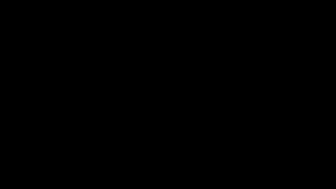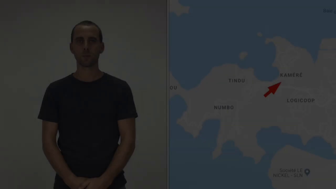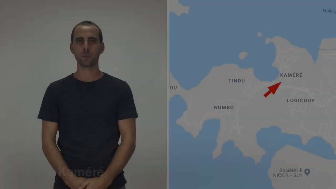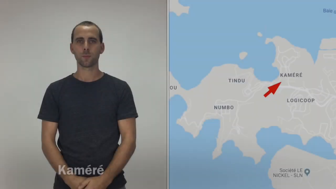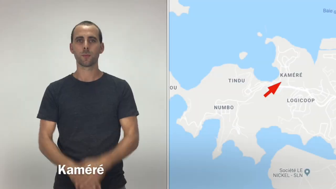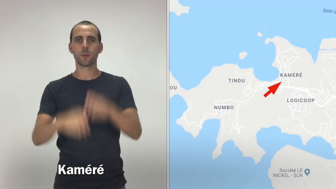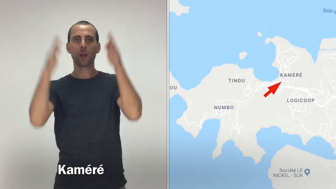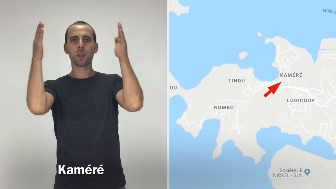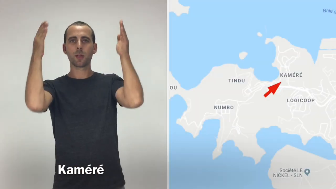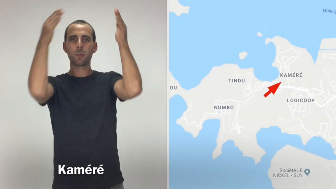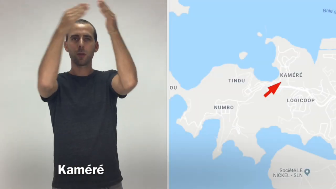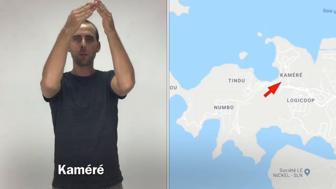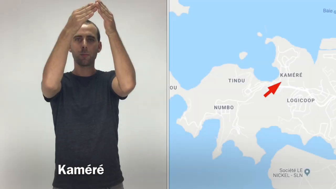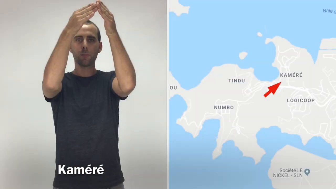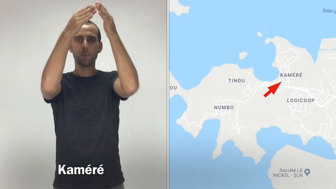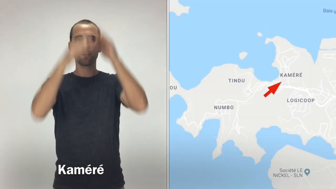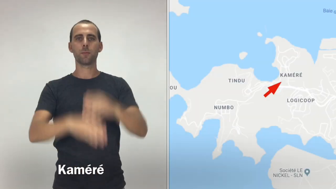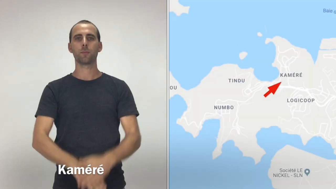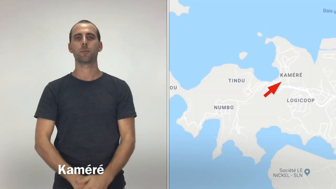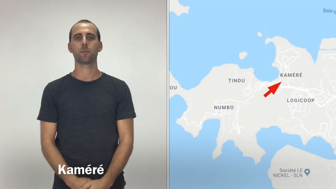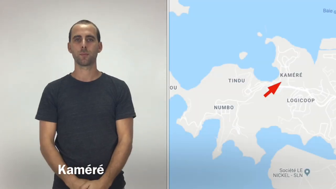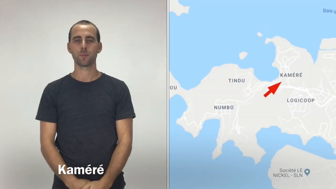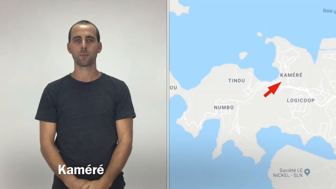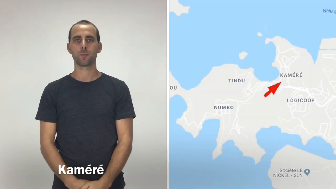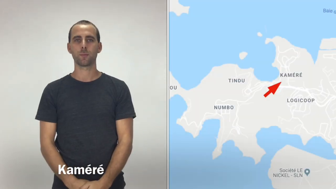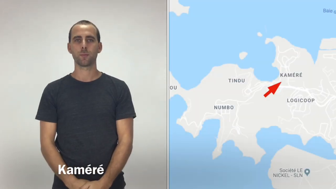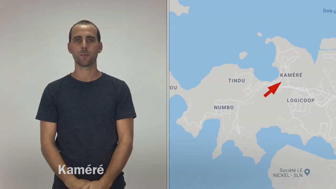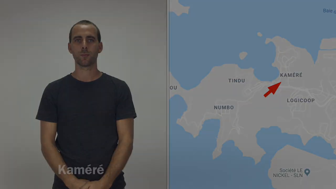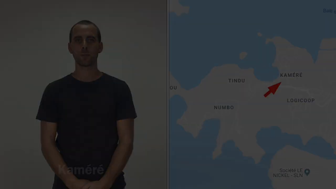Kaméré